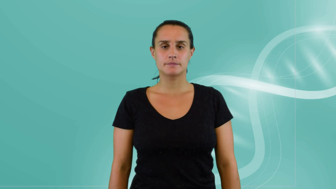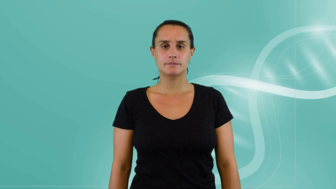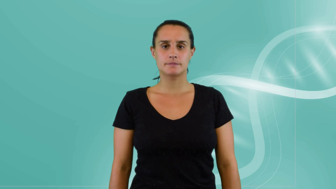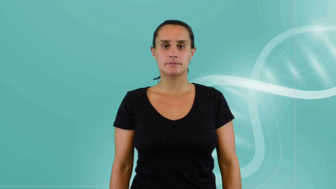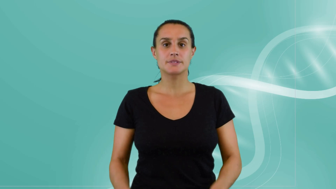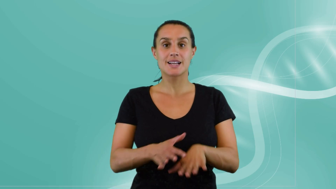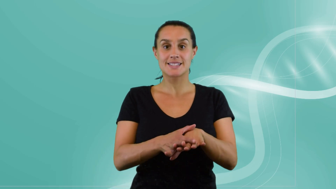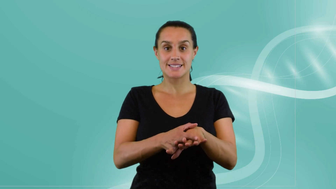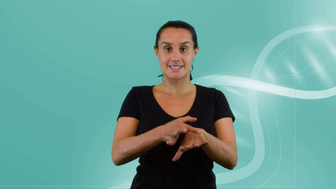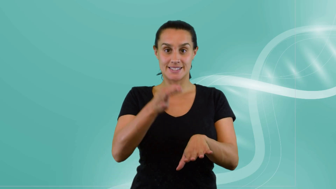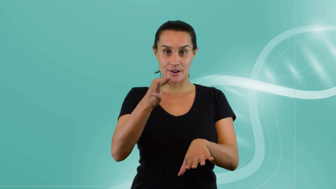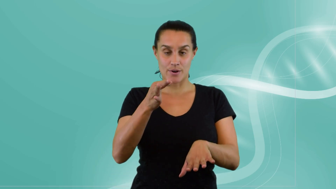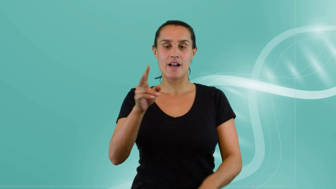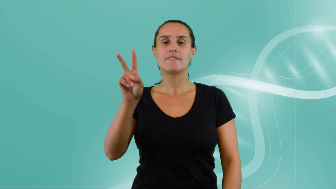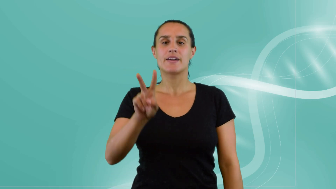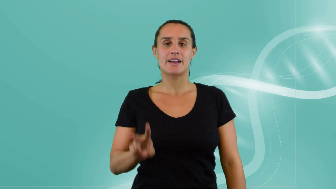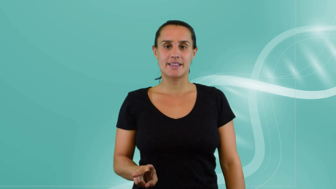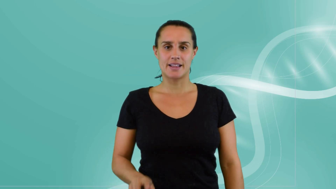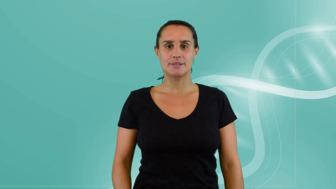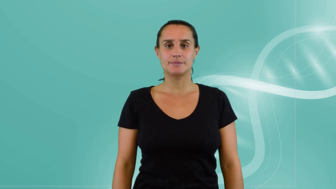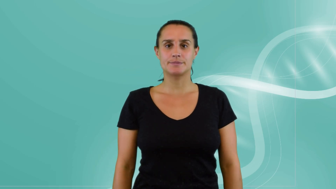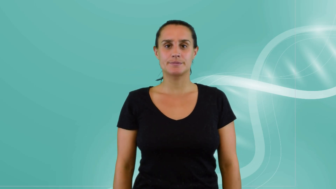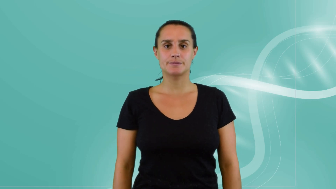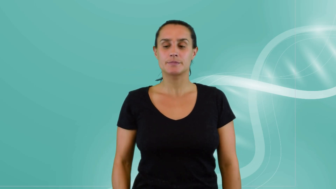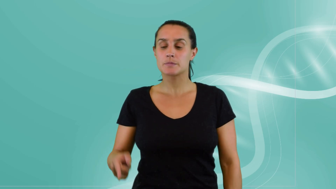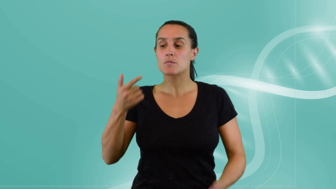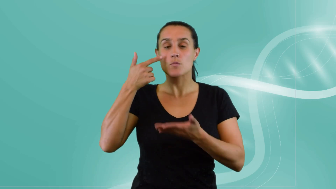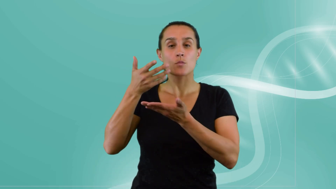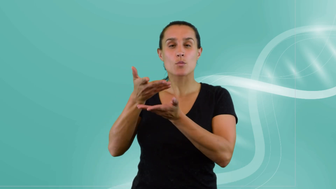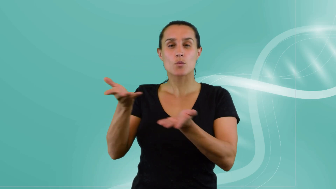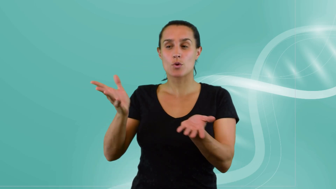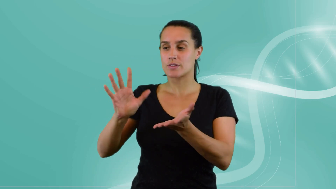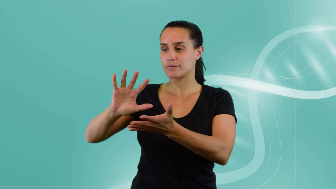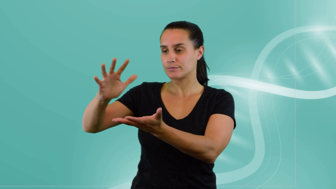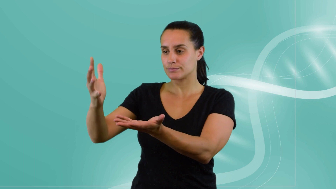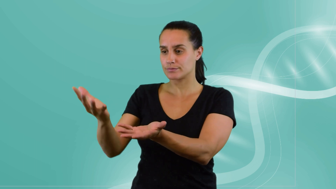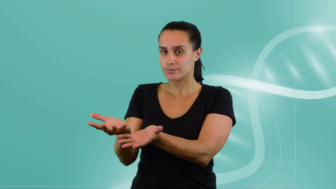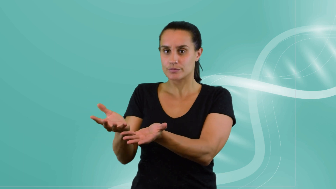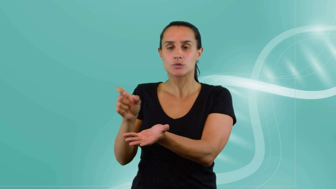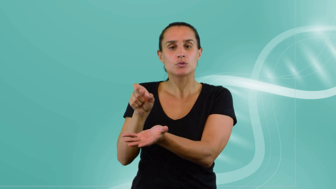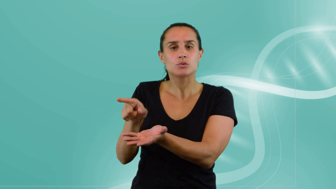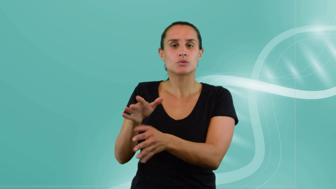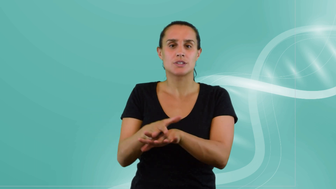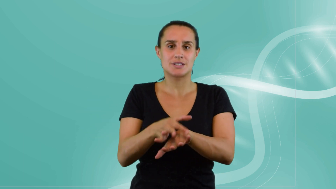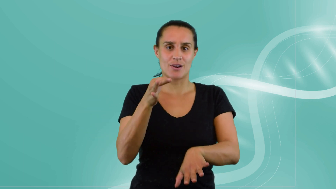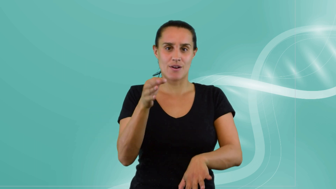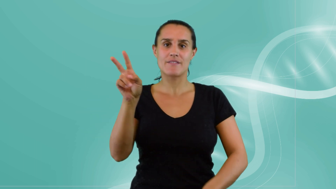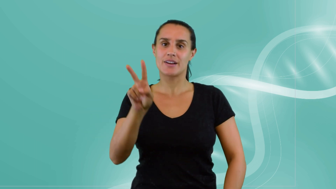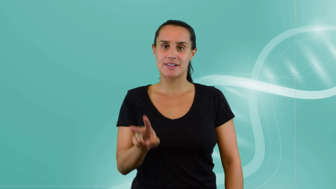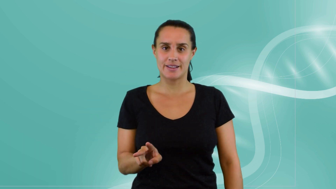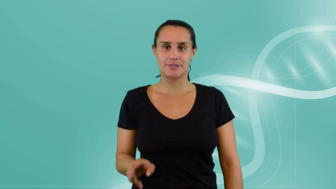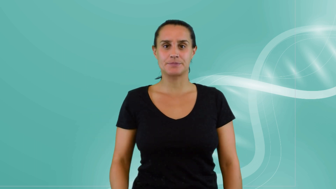La Celula